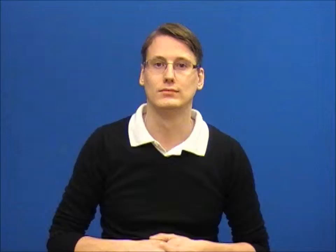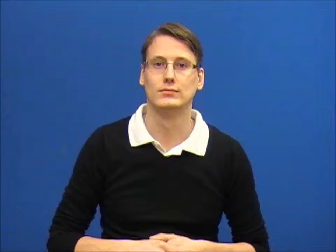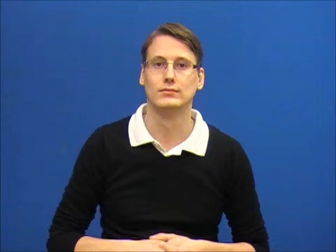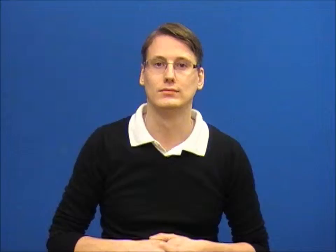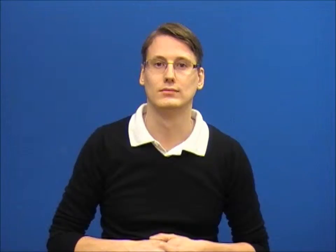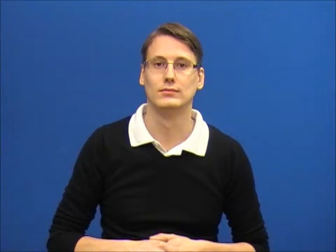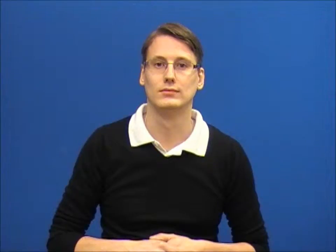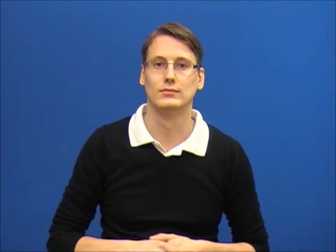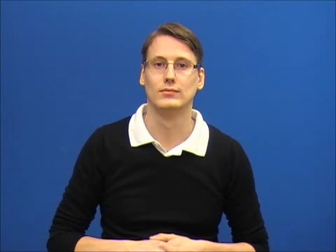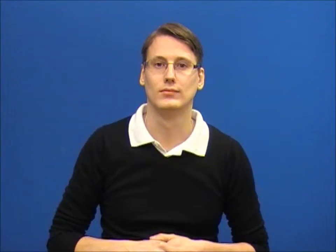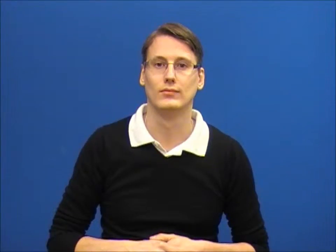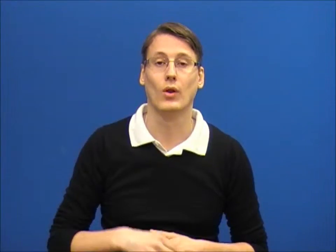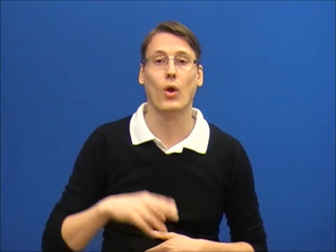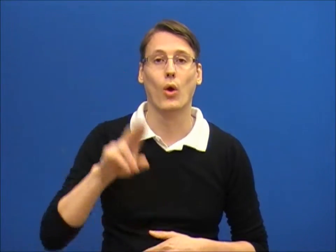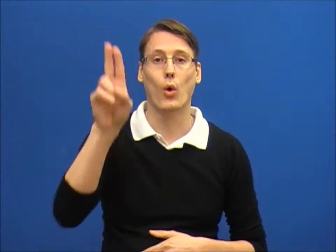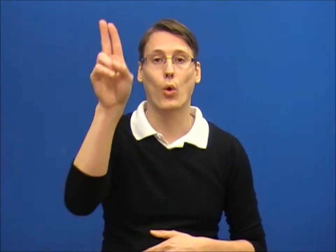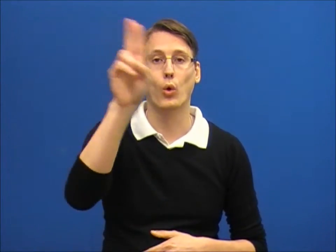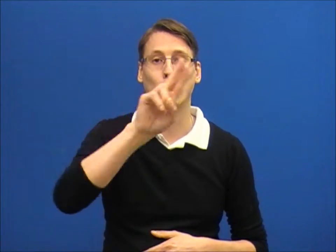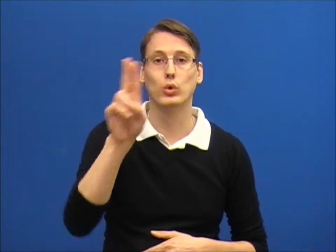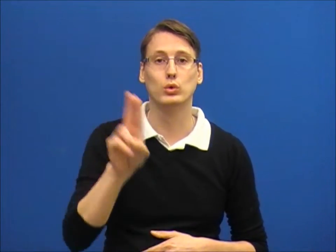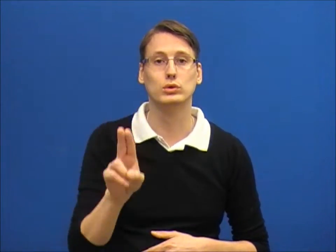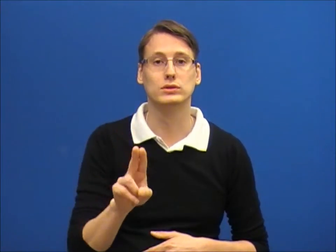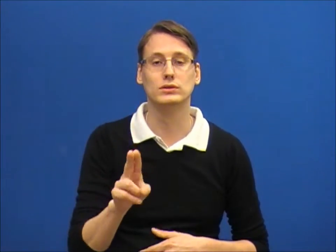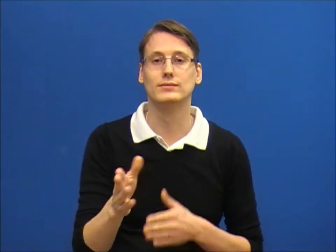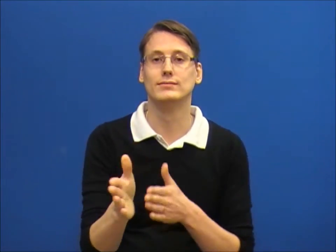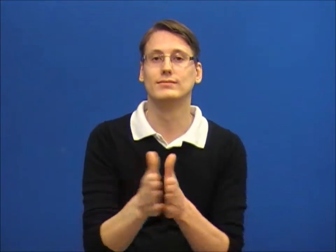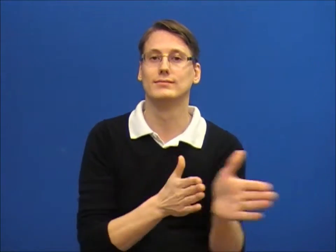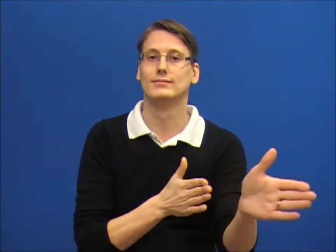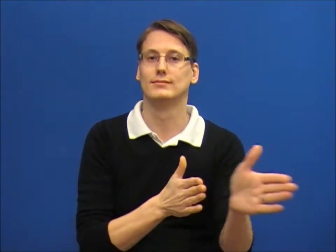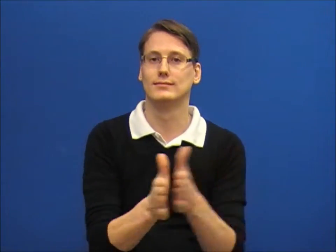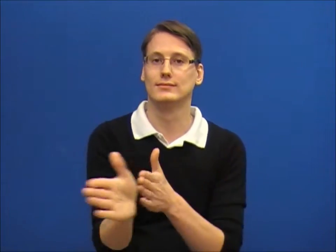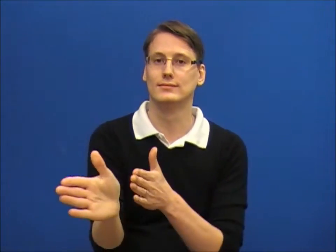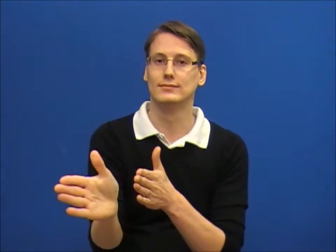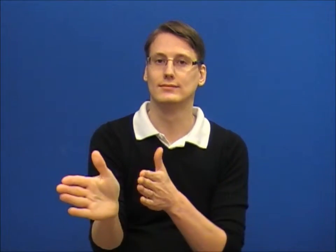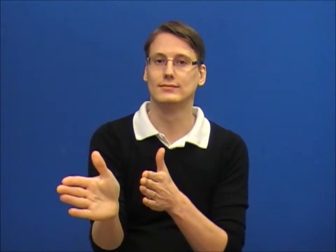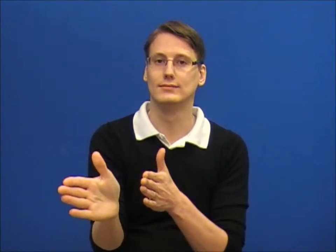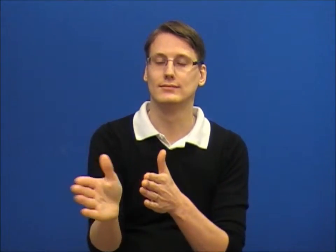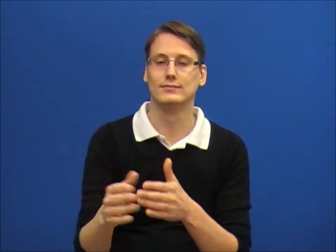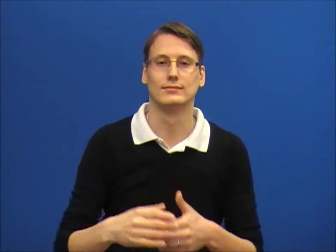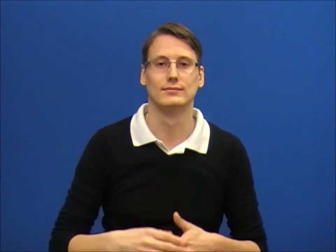KONSTÅKNING